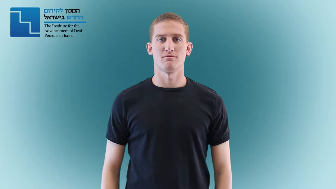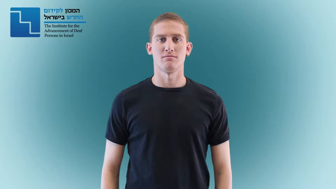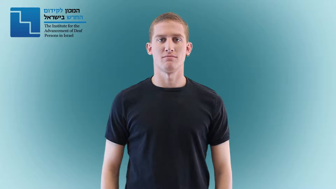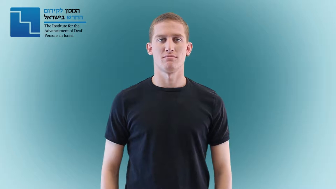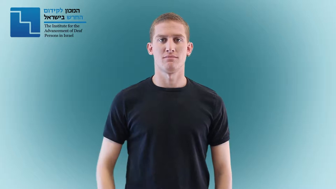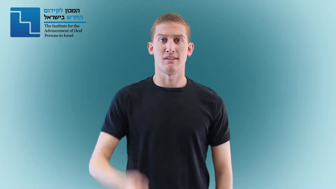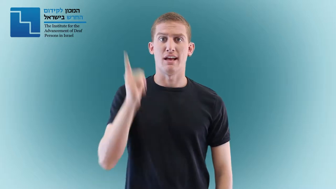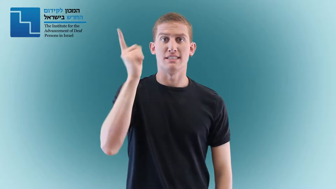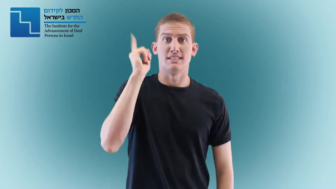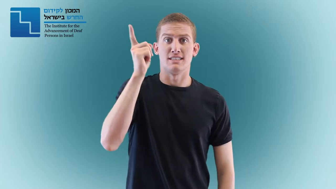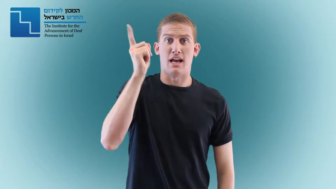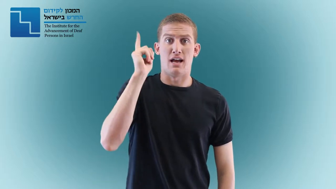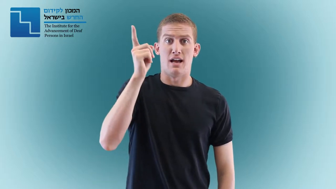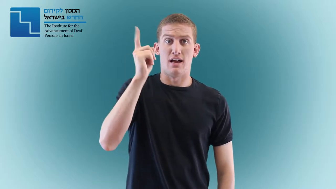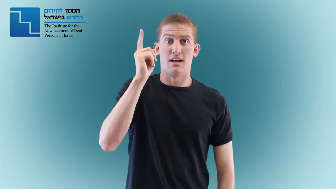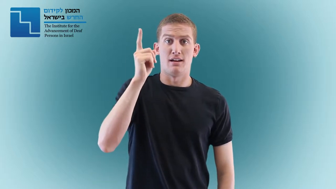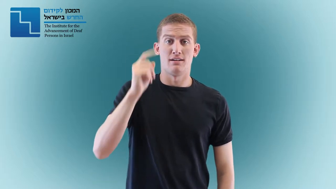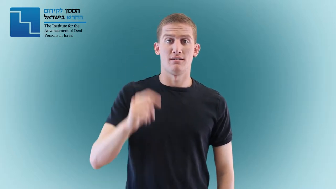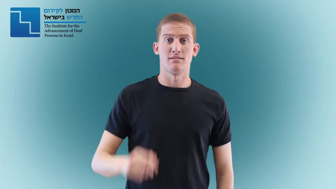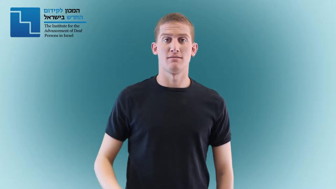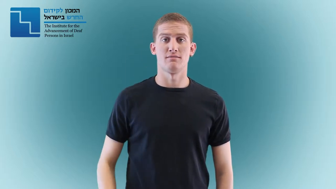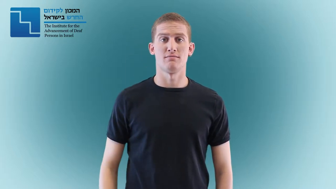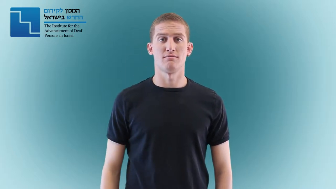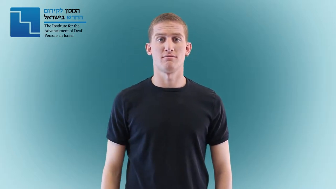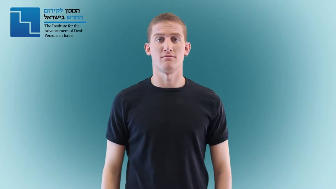אזהרה